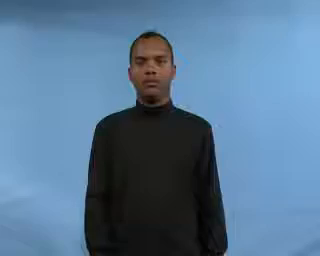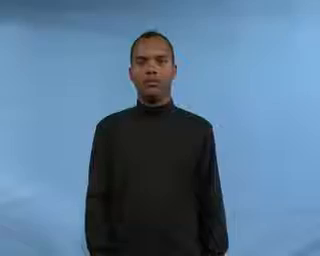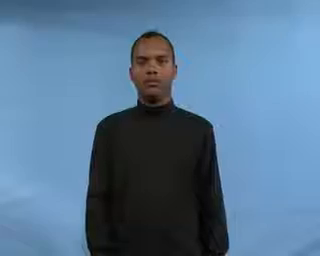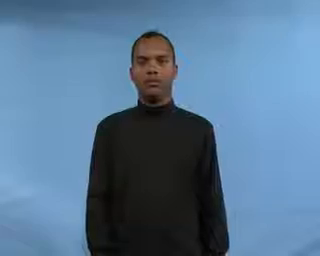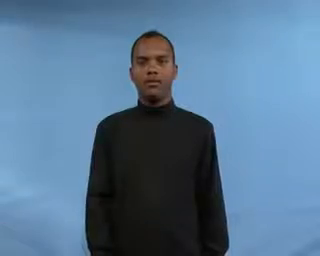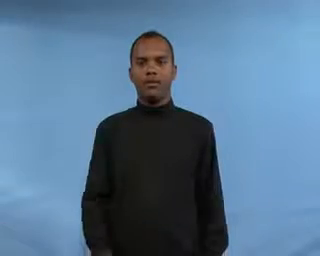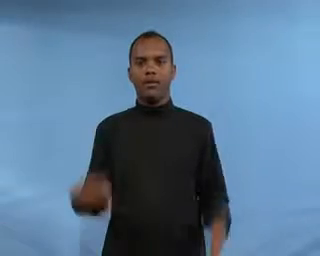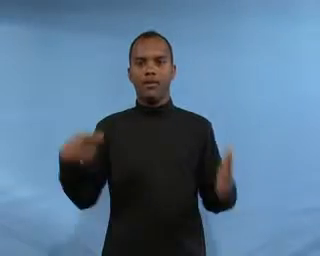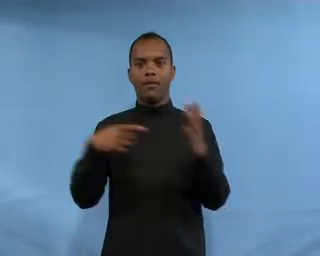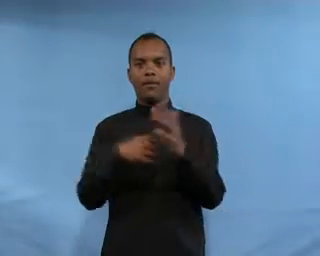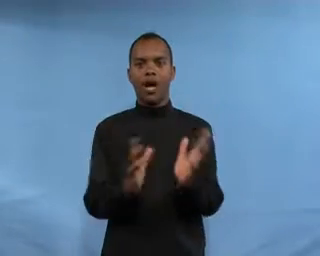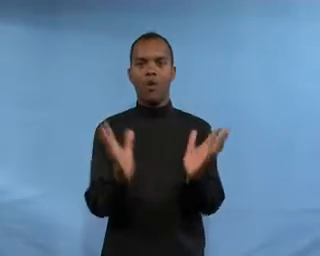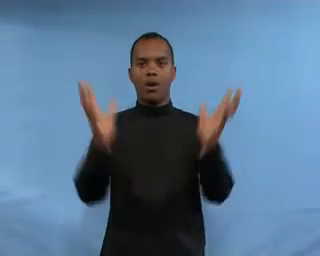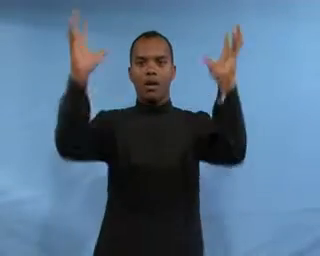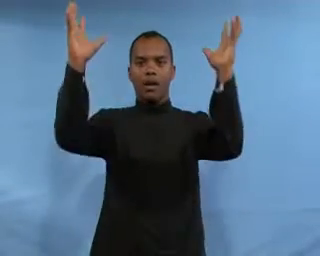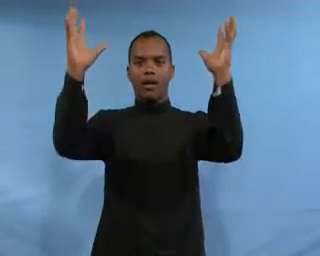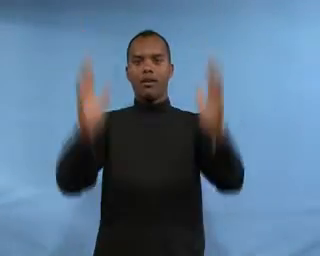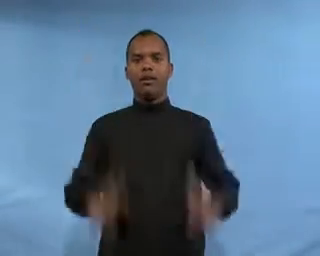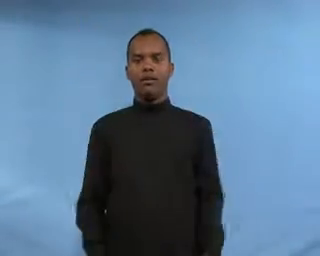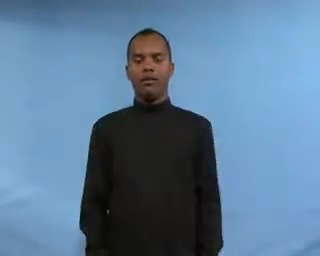vahona